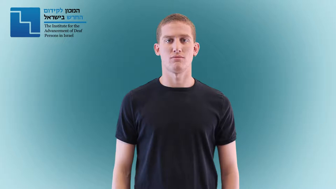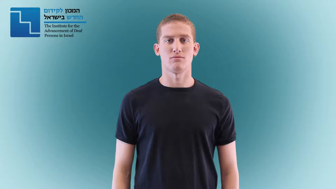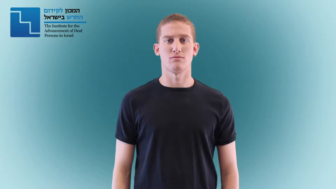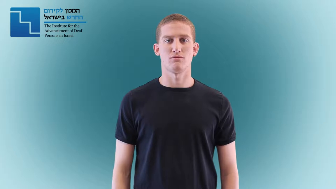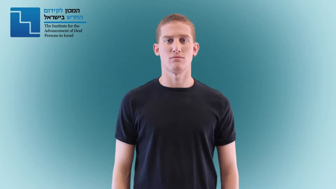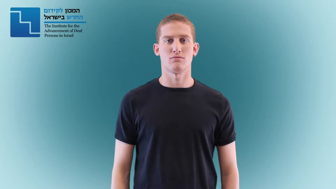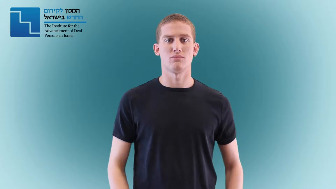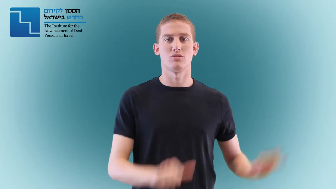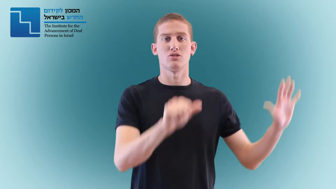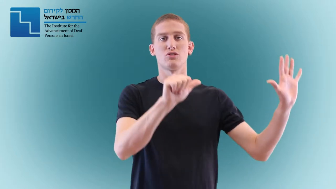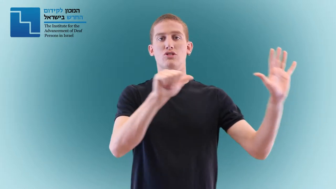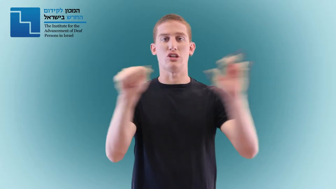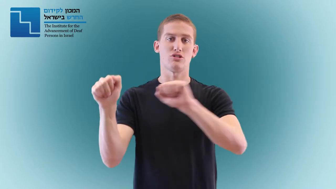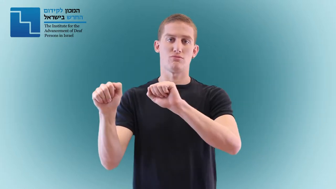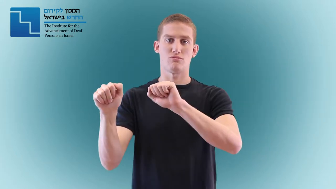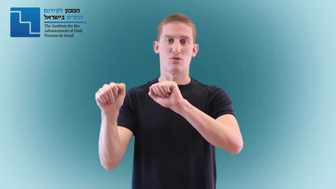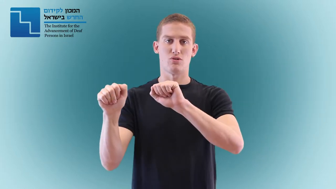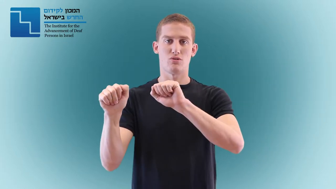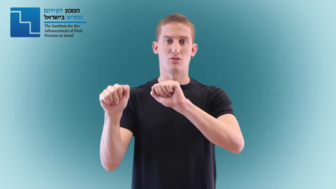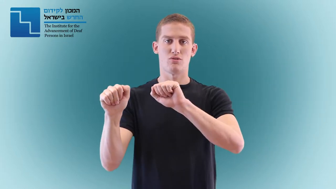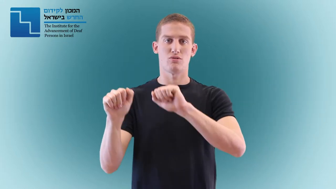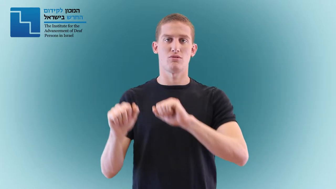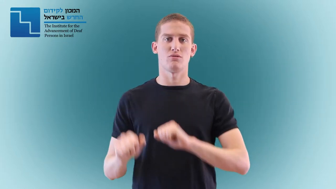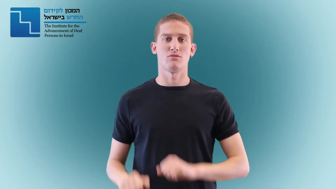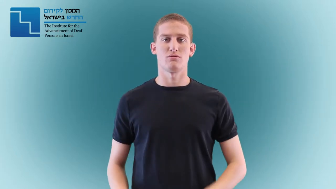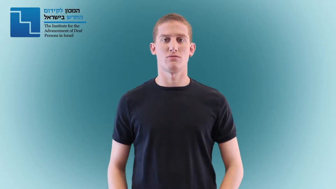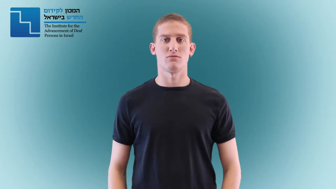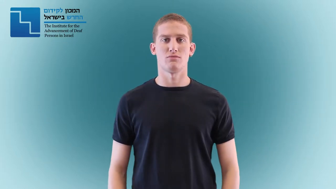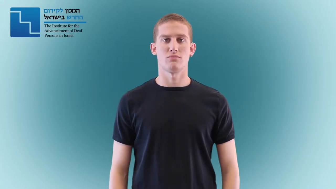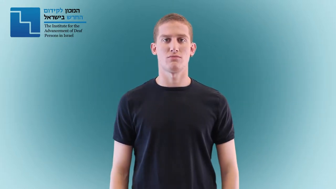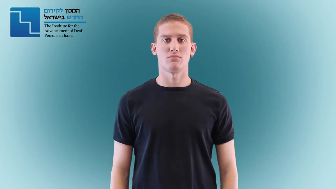שש מאות